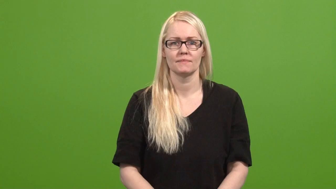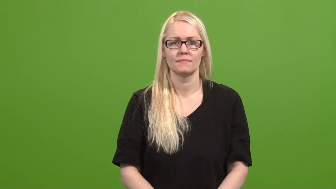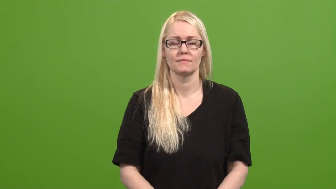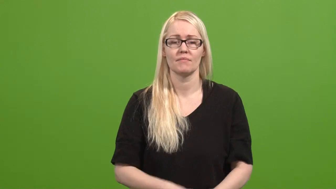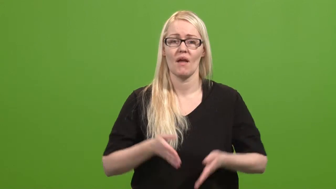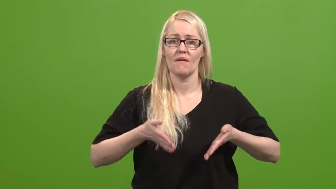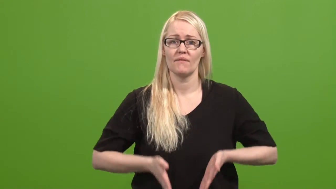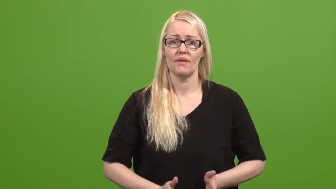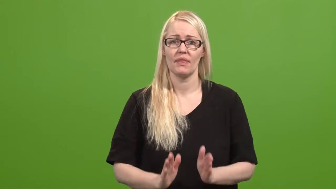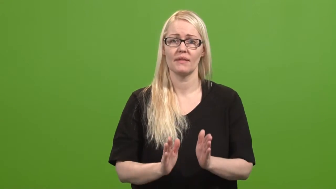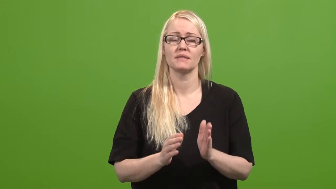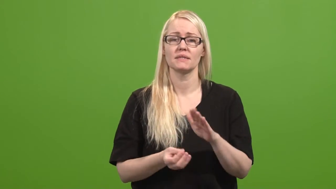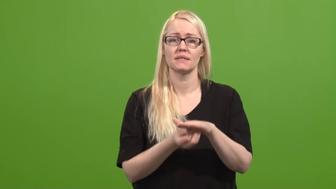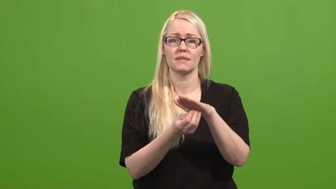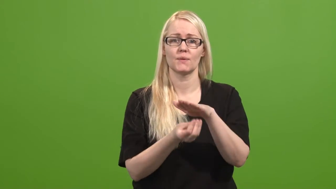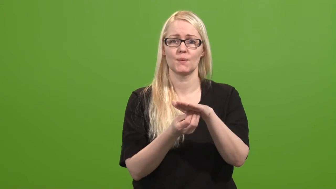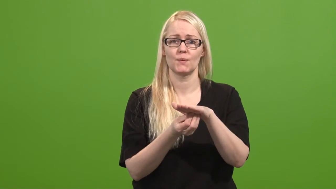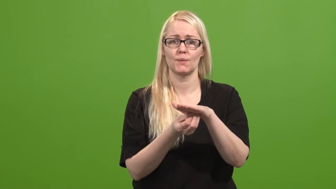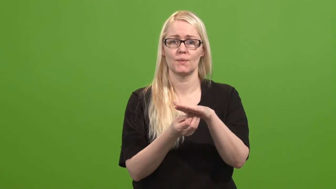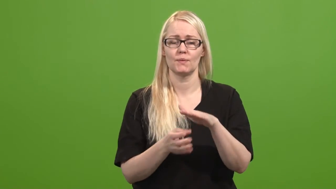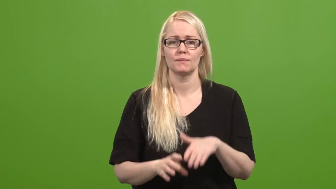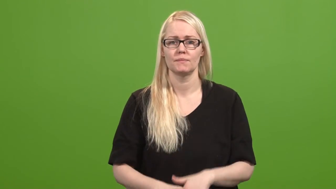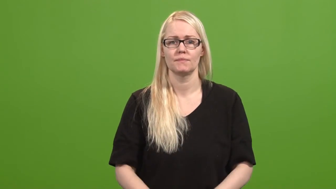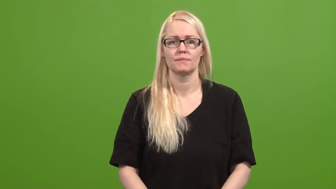Fæðingarstyrkur